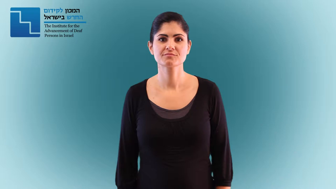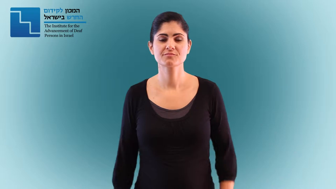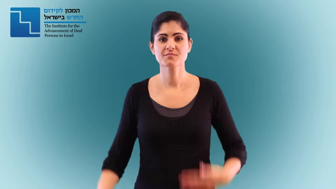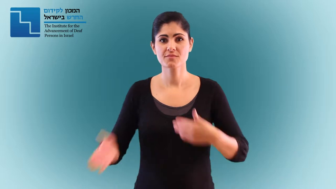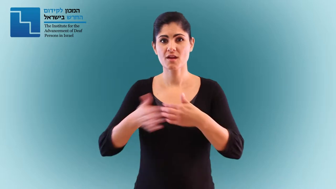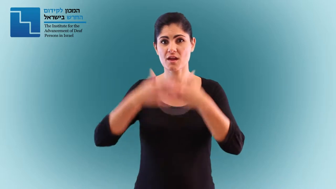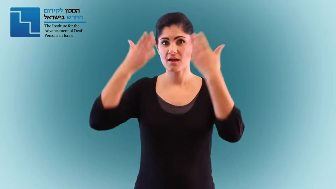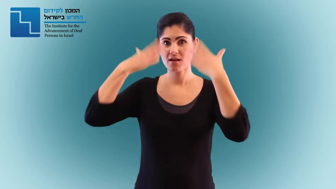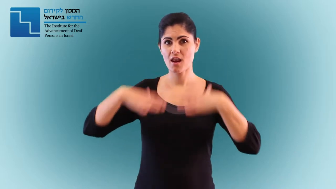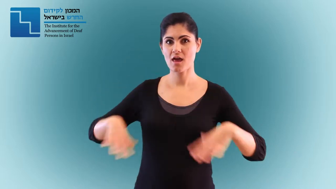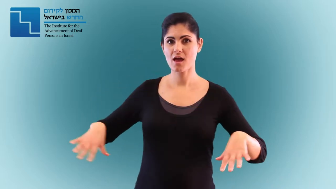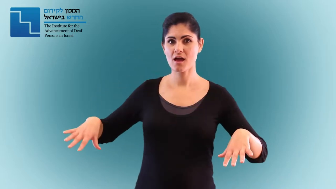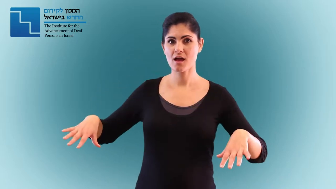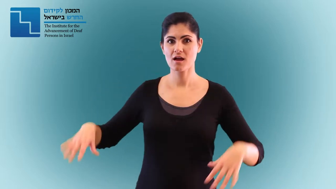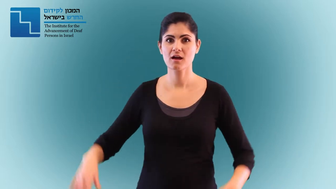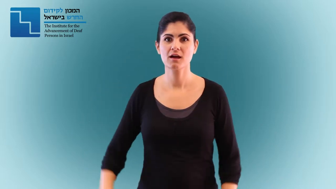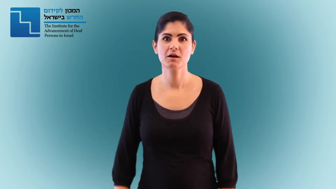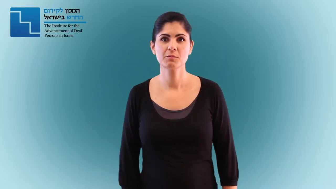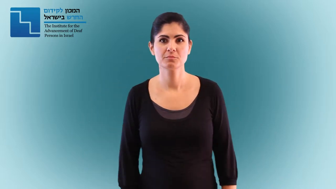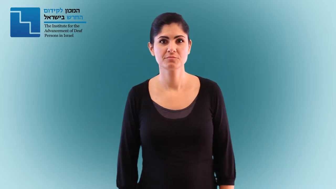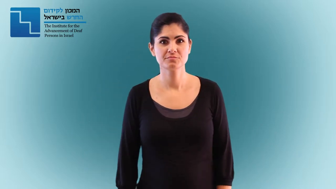שמלת כלה